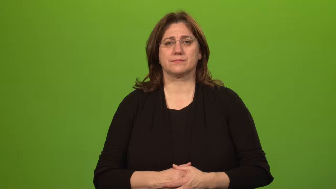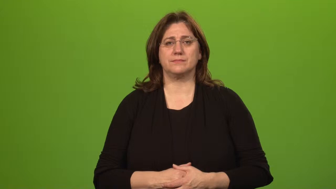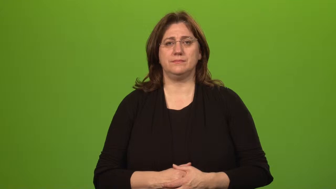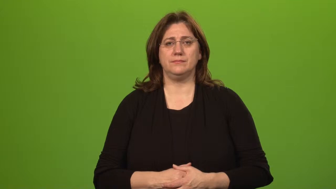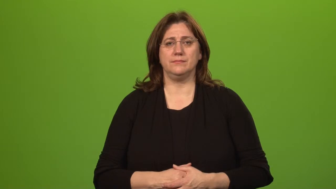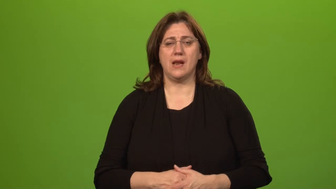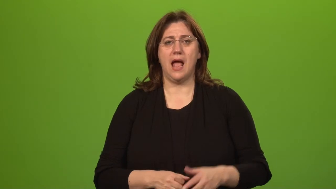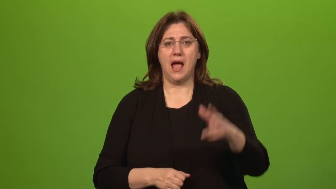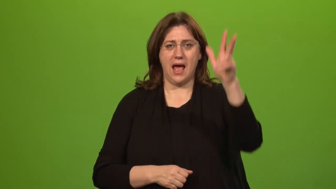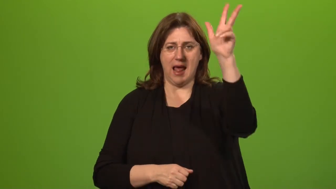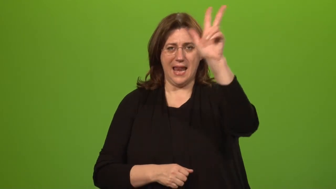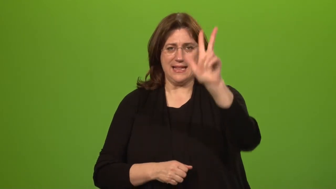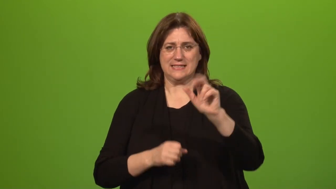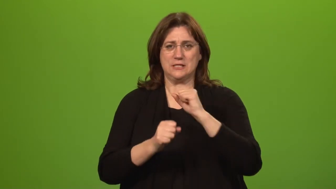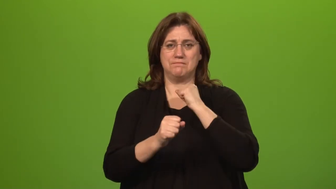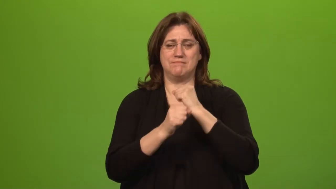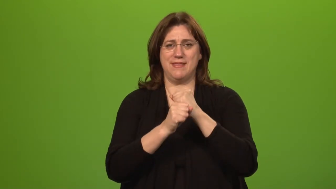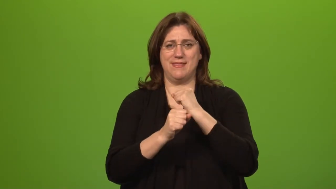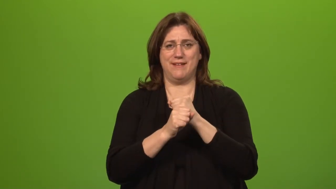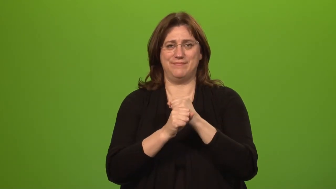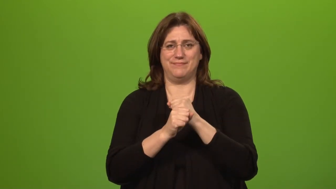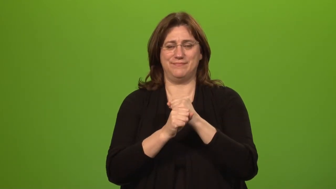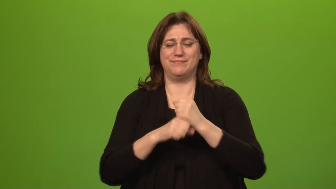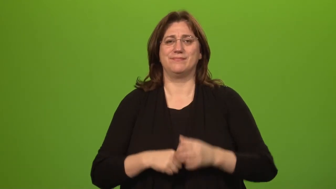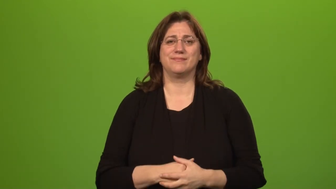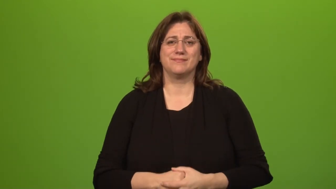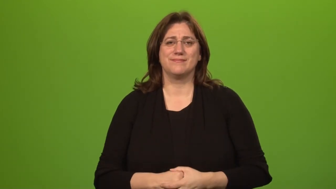Listasmidja